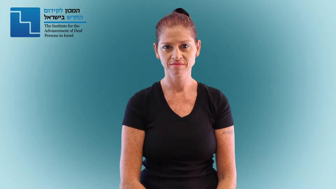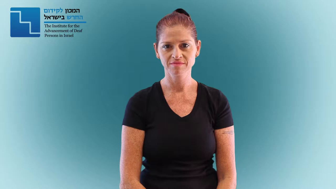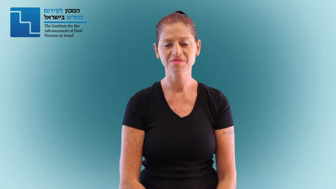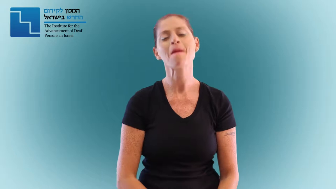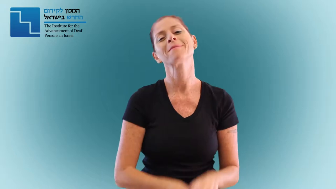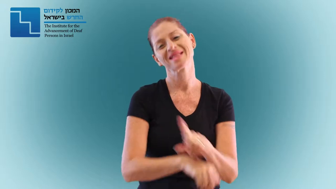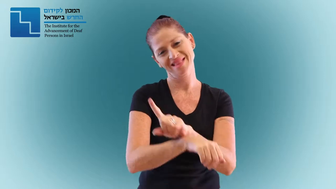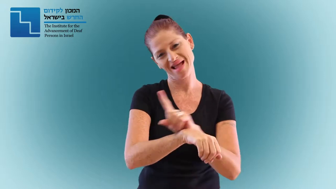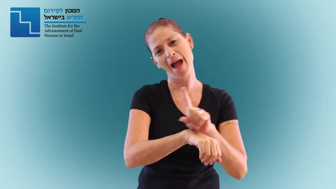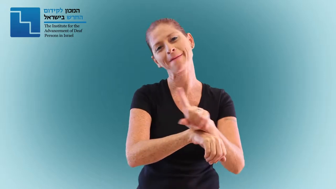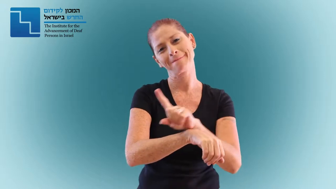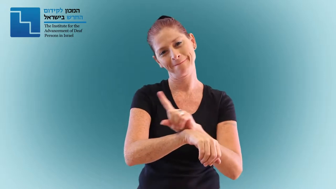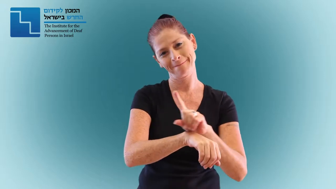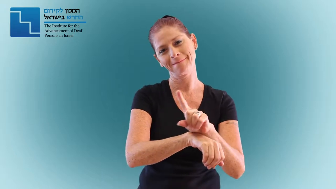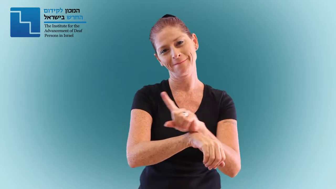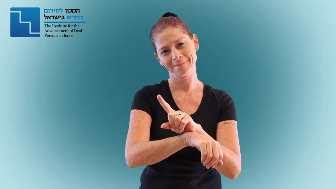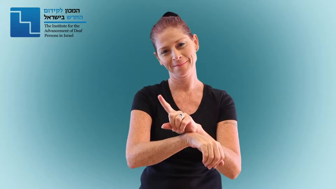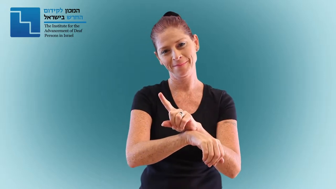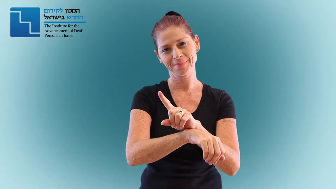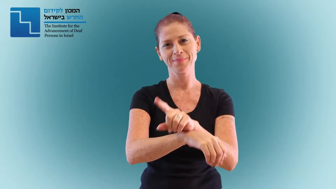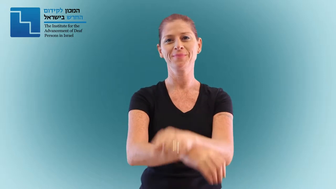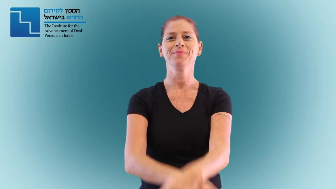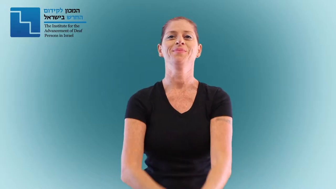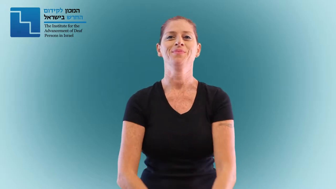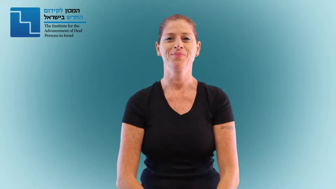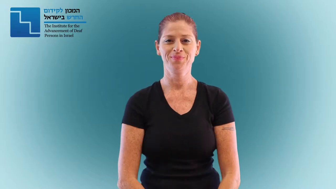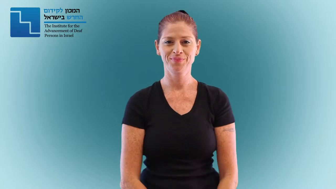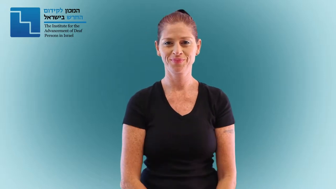בינתיים